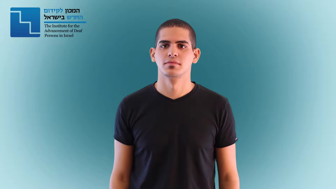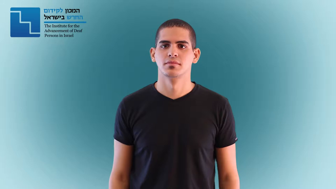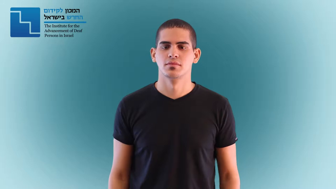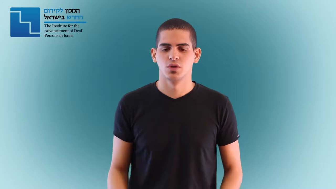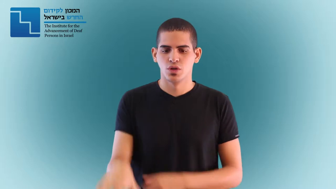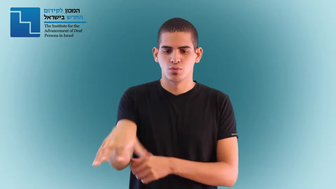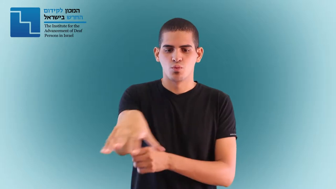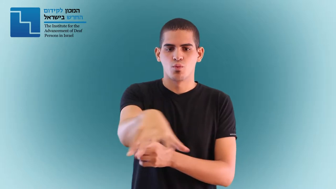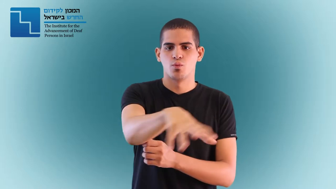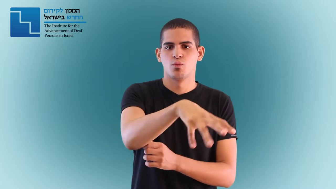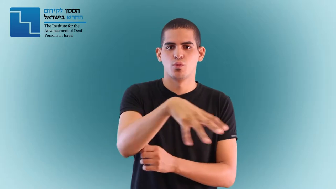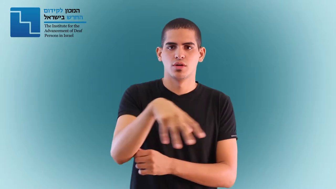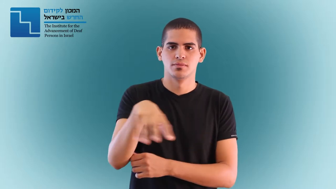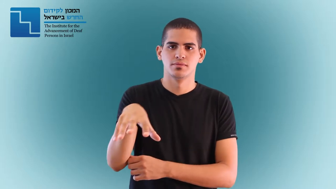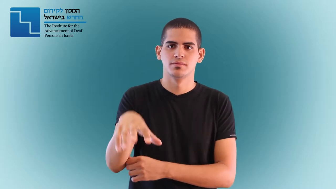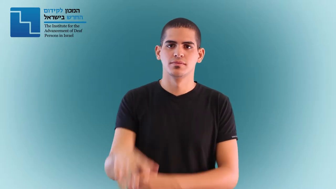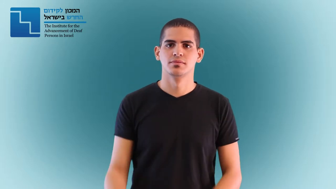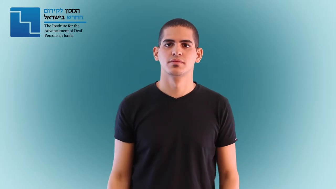לשאוב